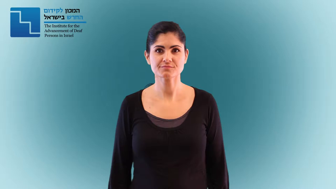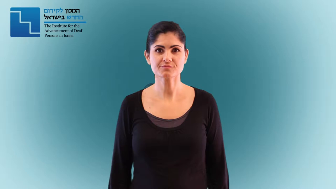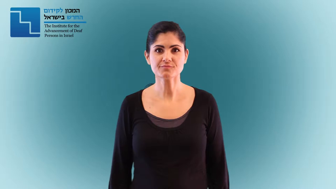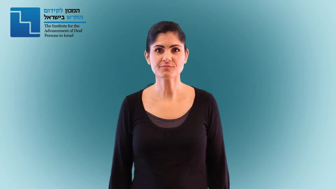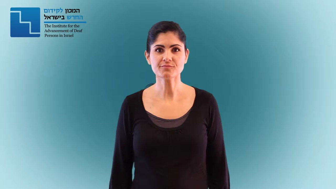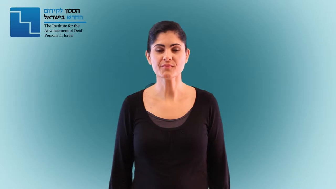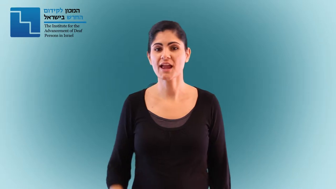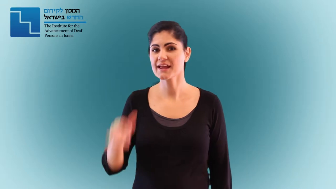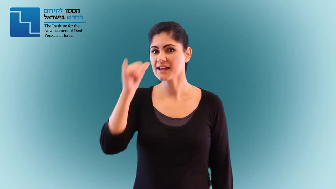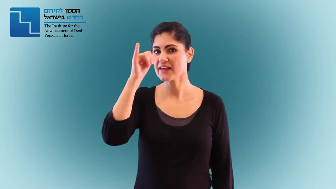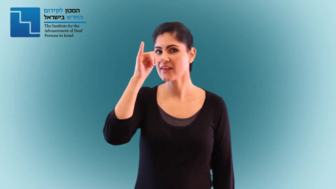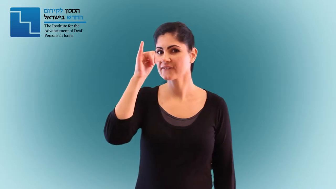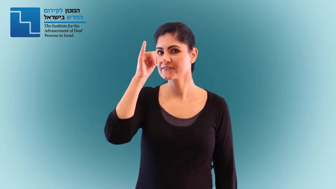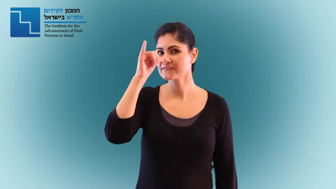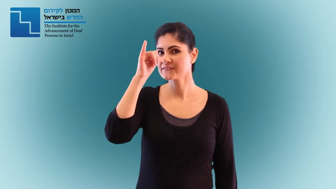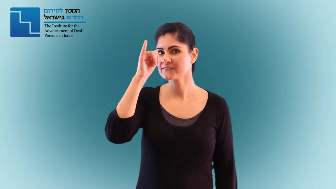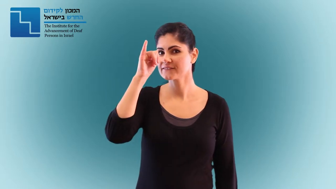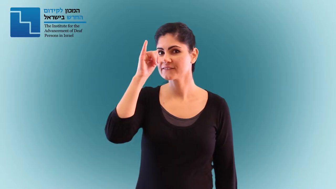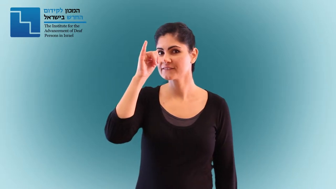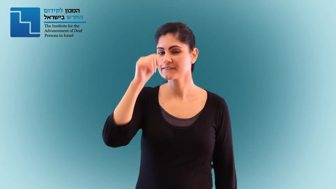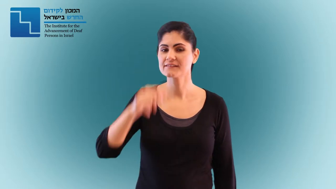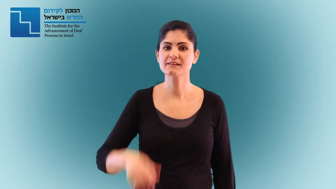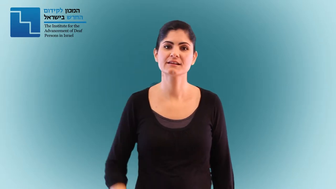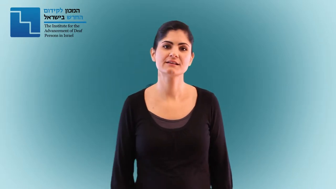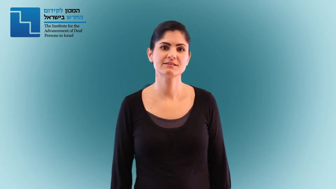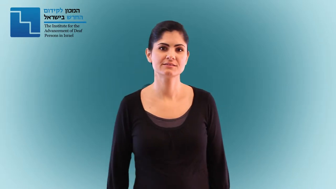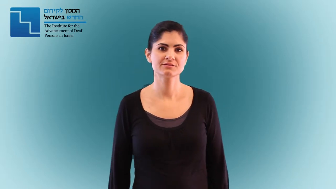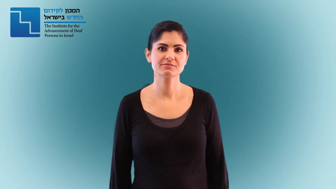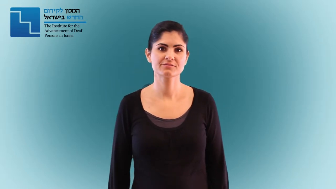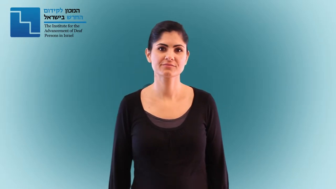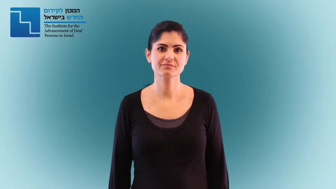קרנף